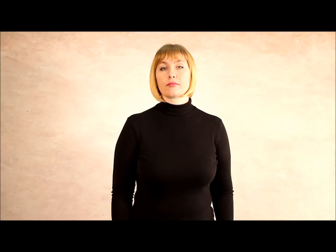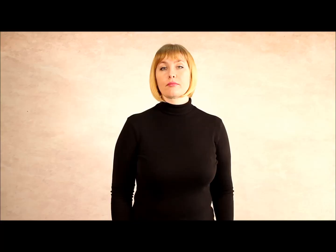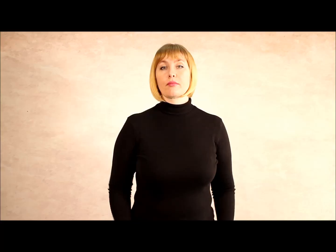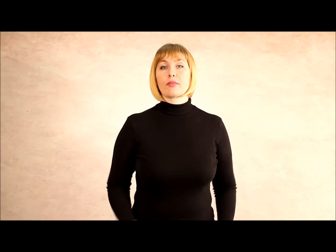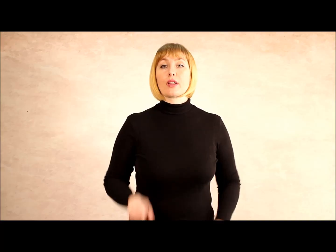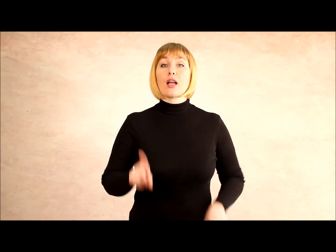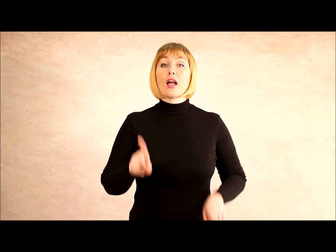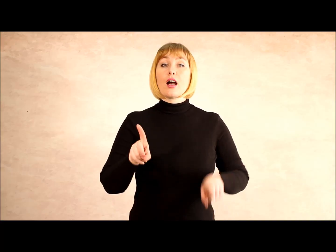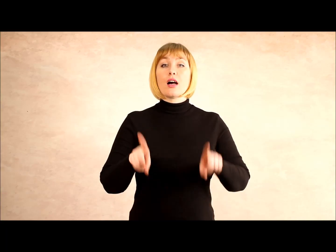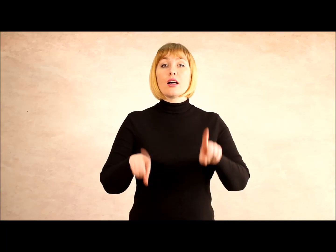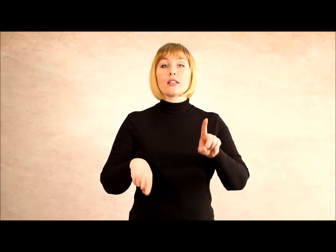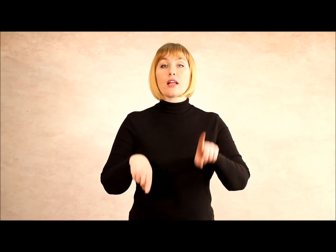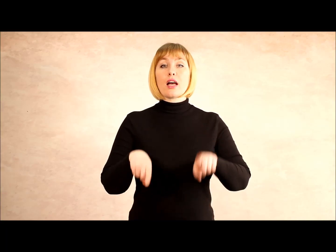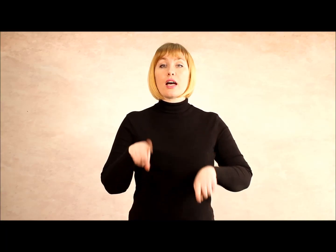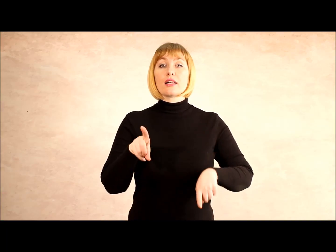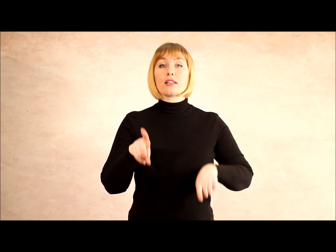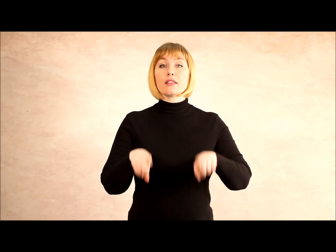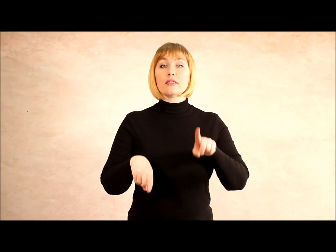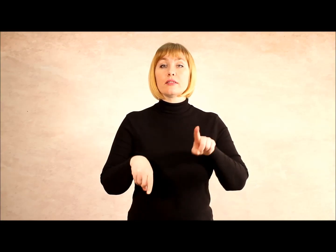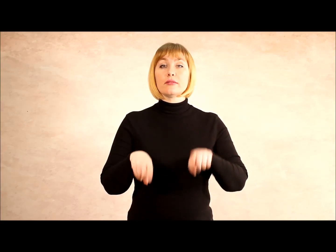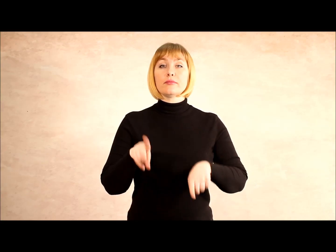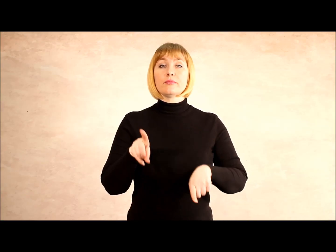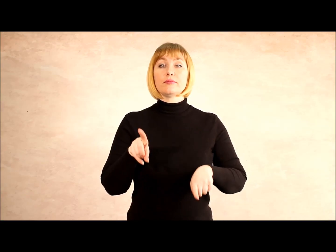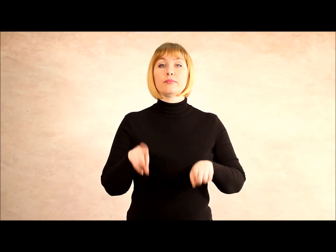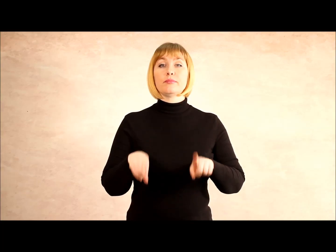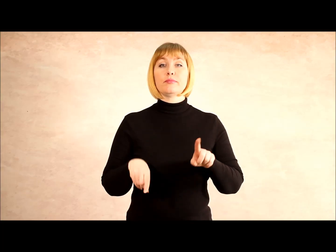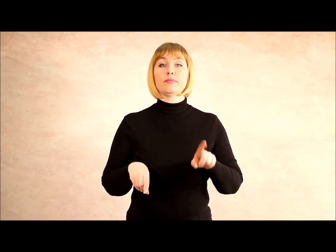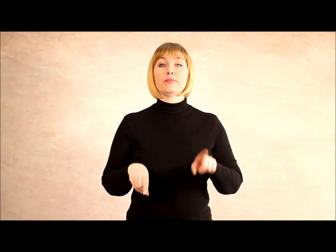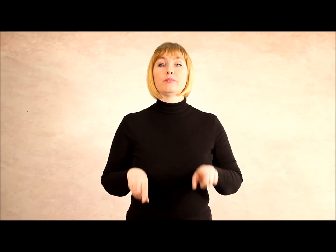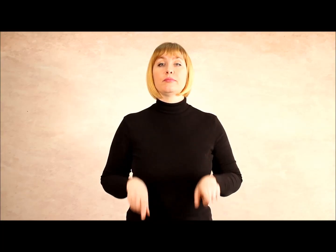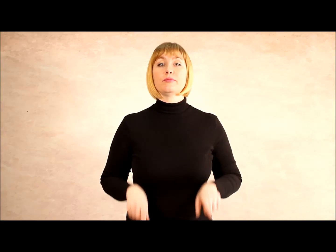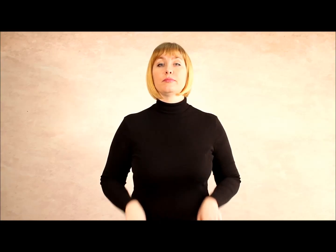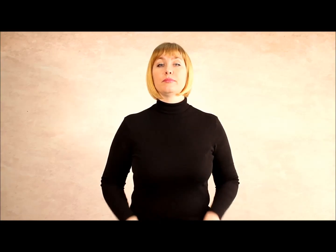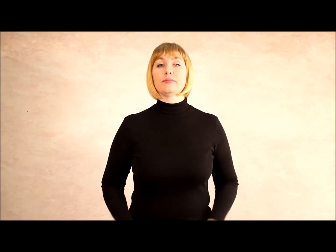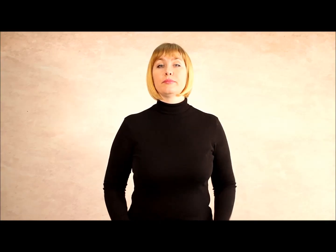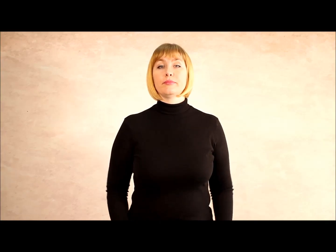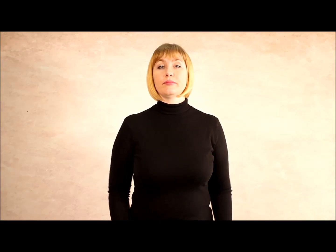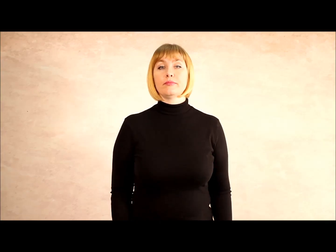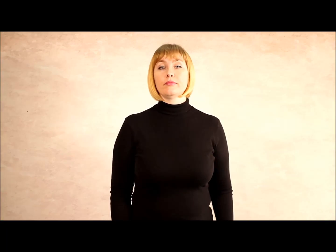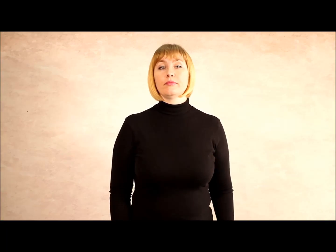Rar?